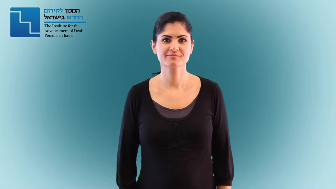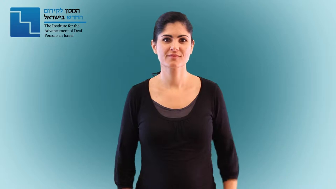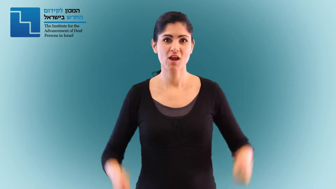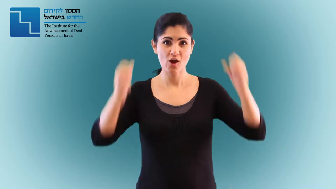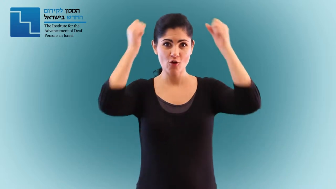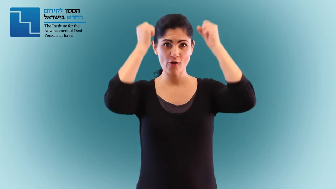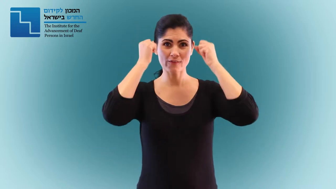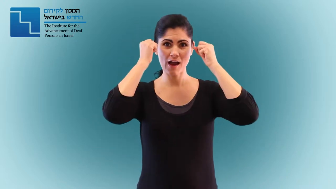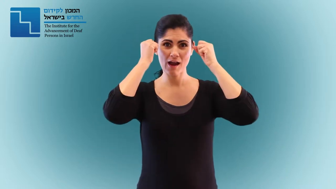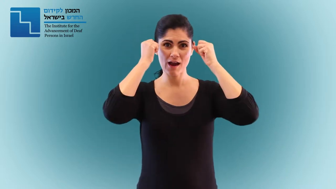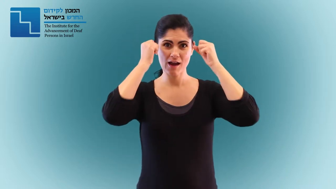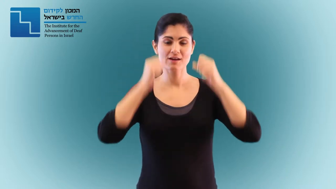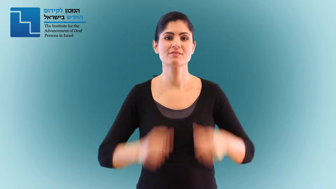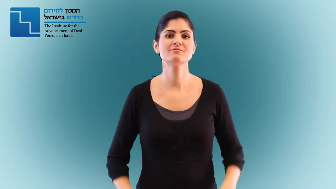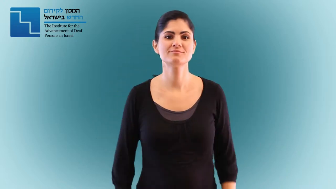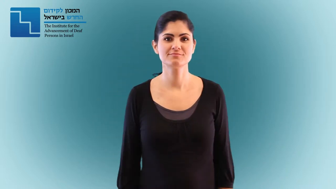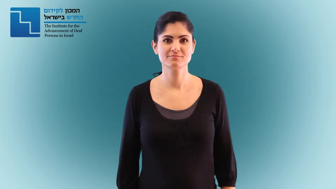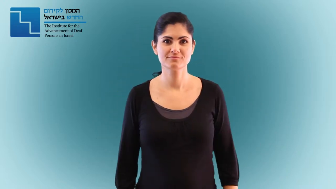כובע